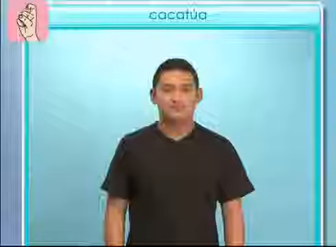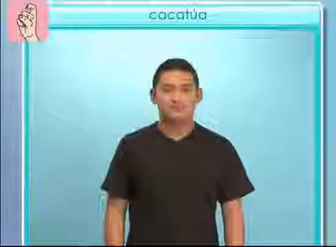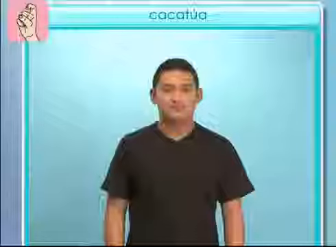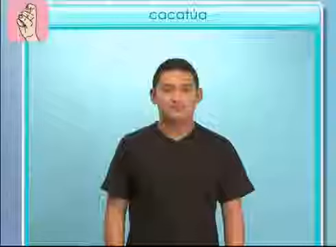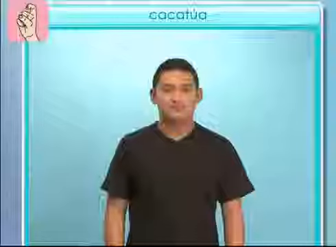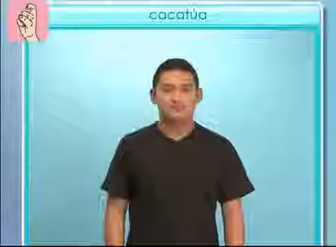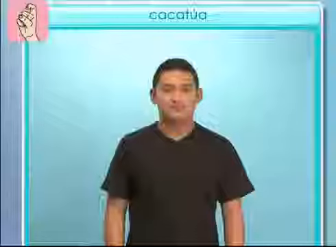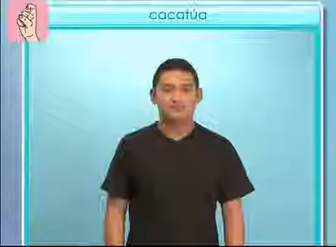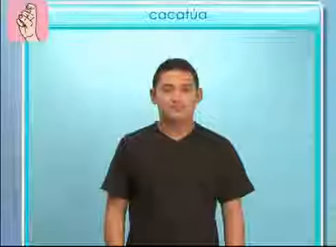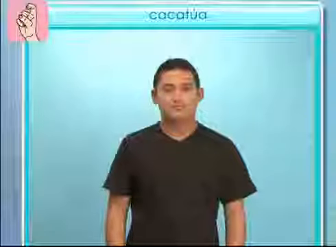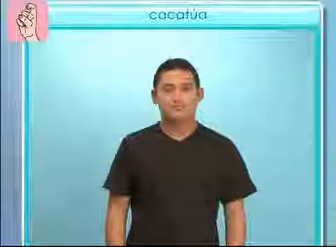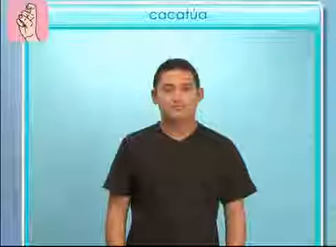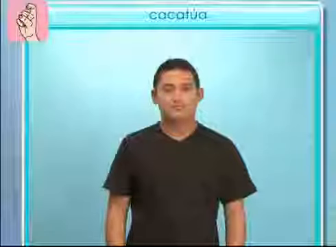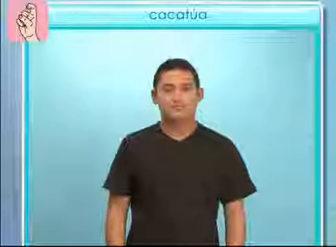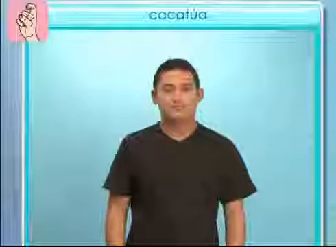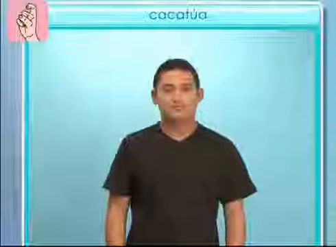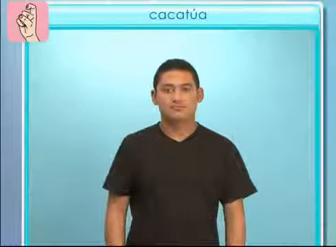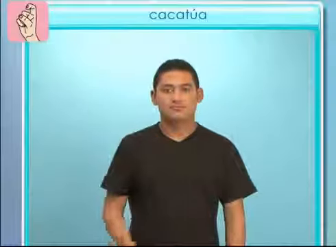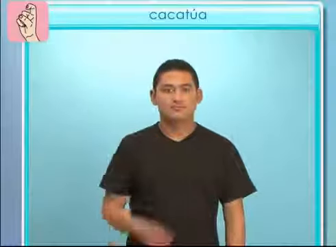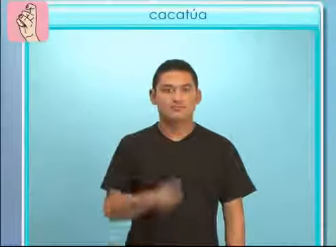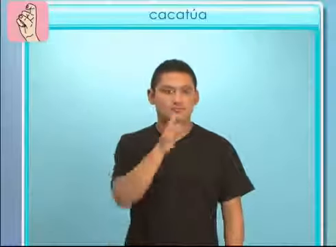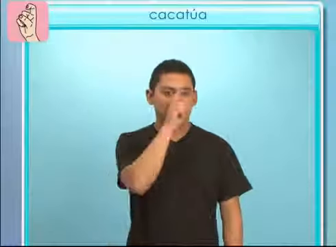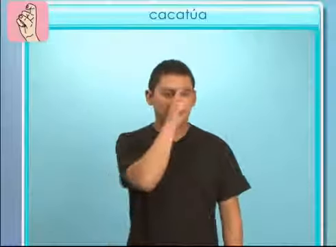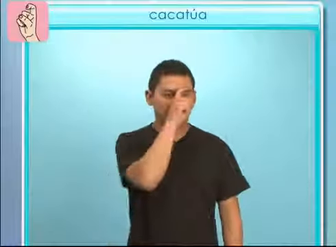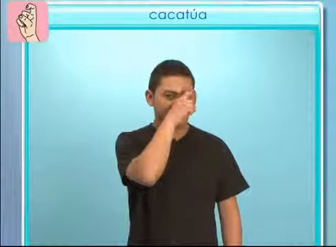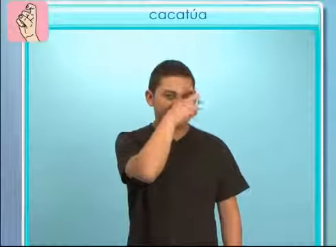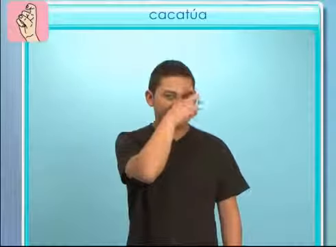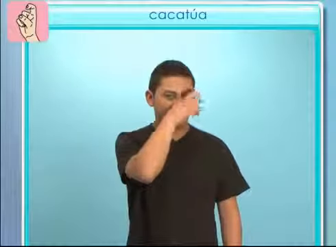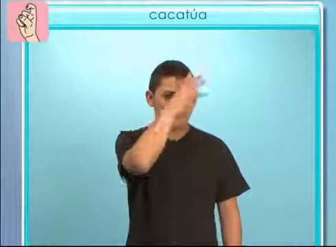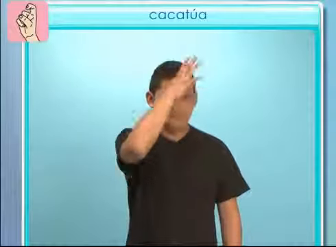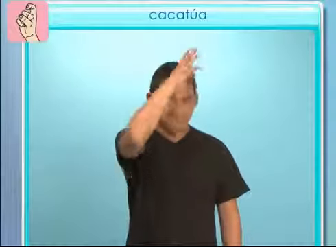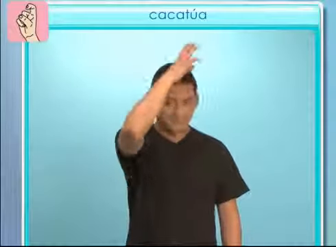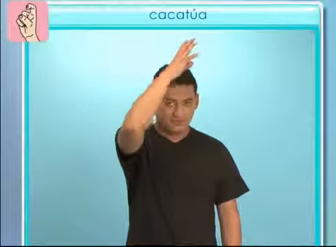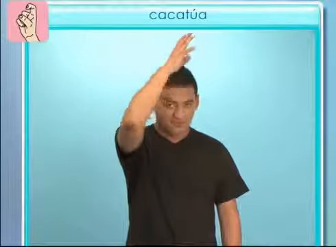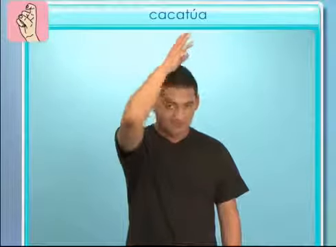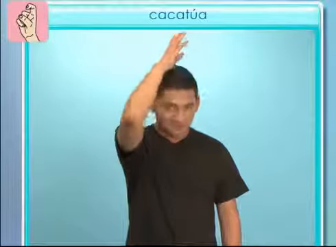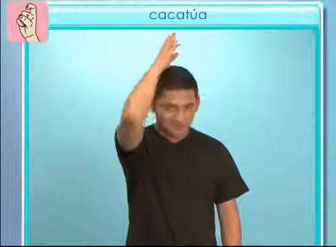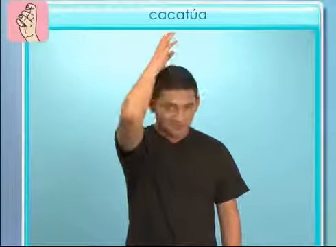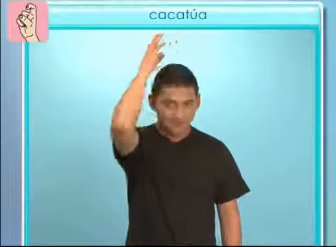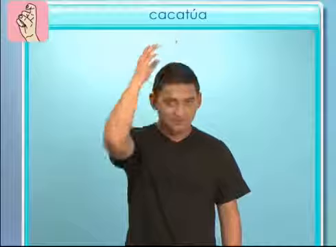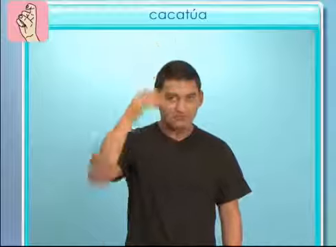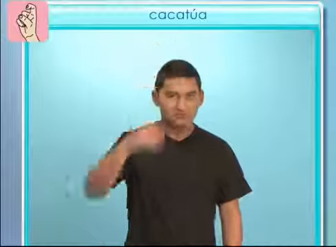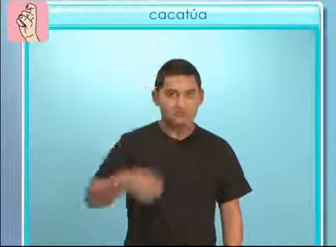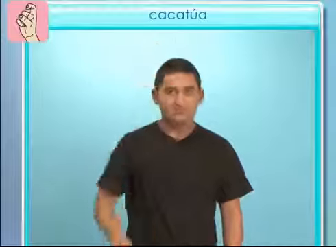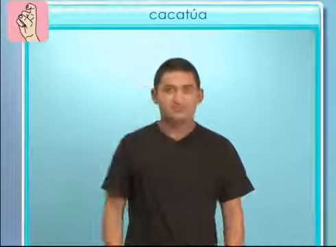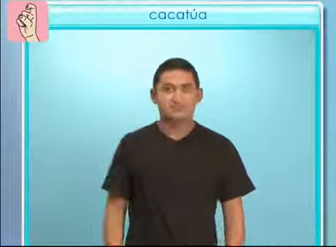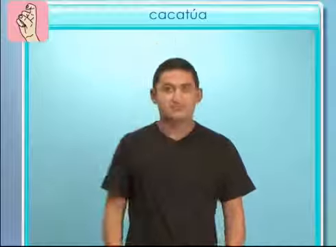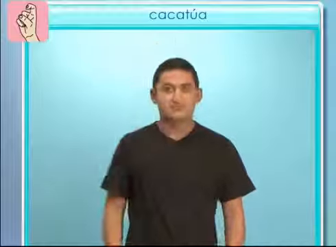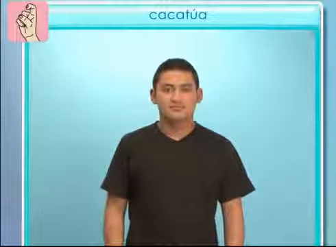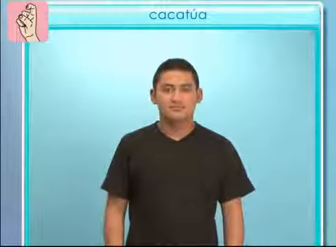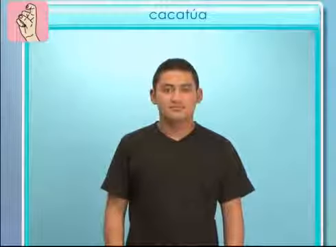Cacatúa